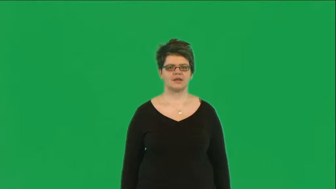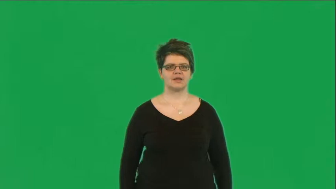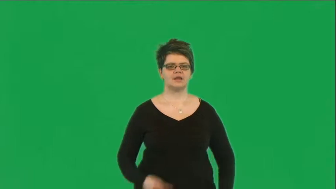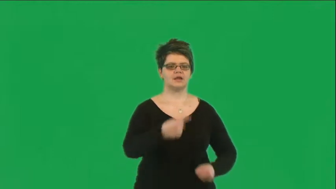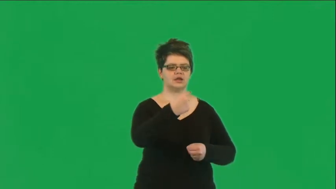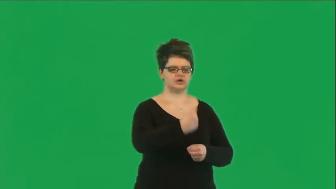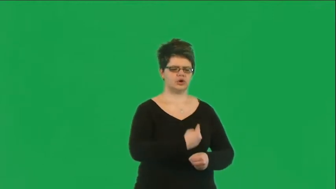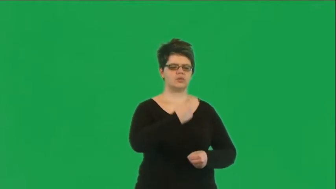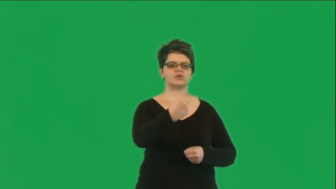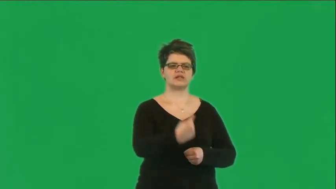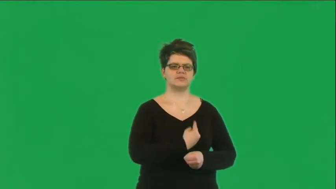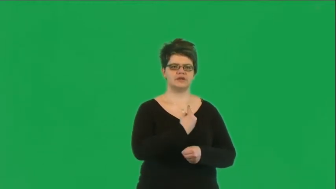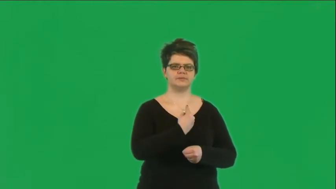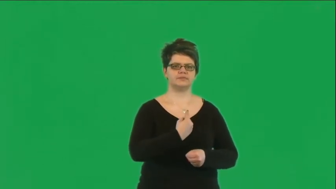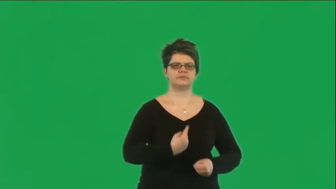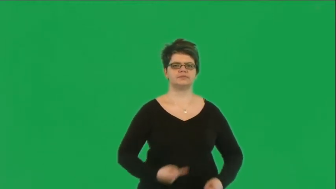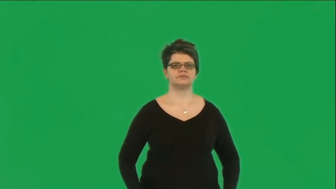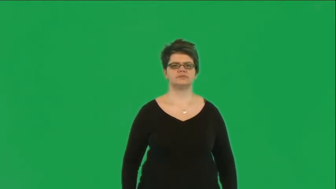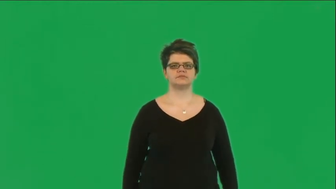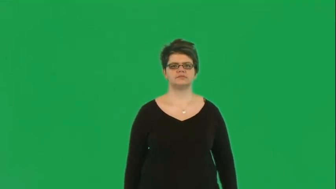dokuczać mi